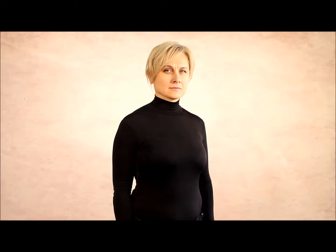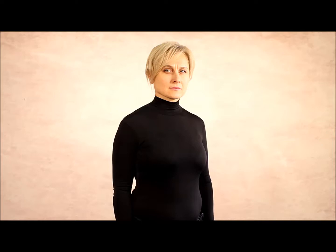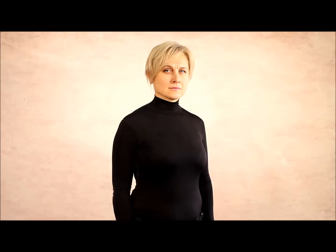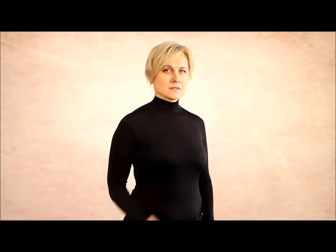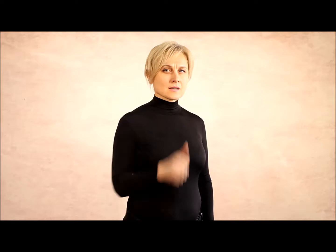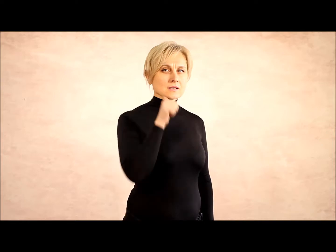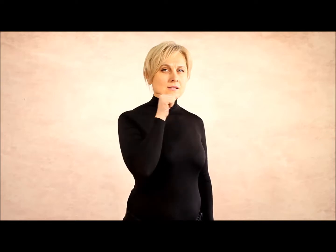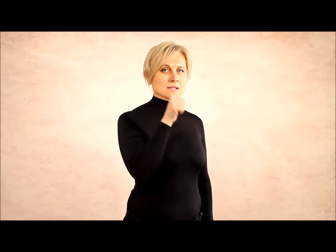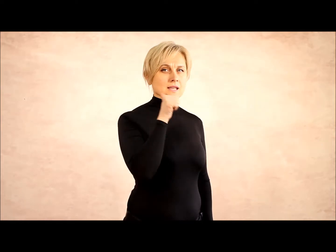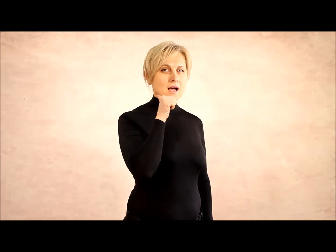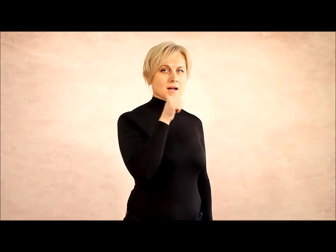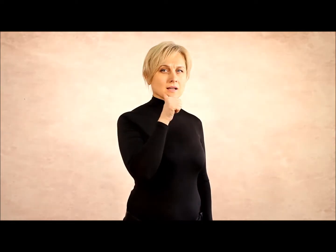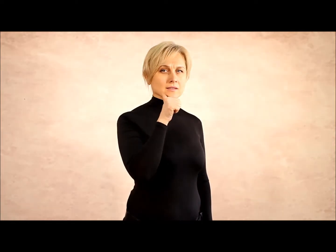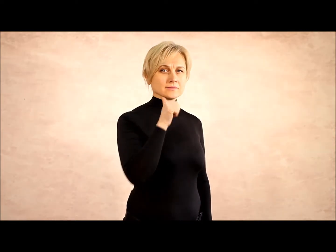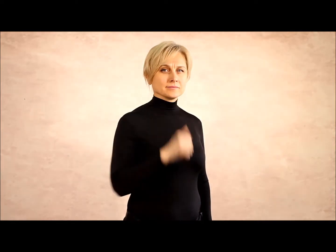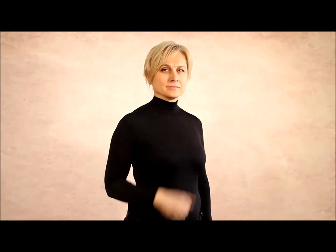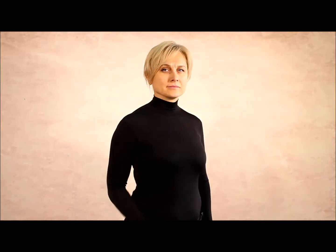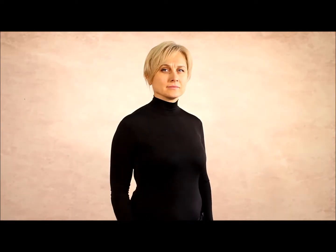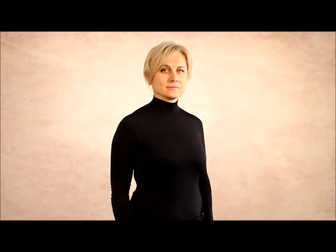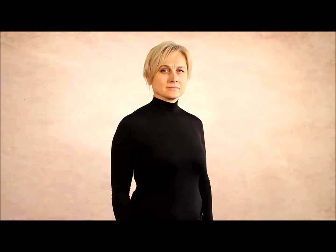Zahar